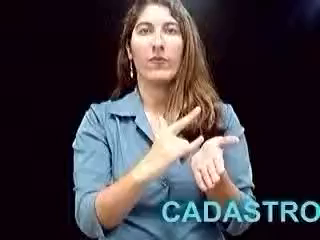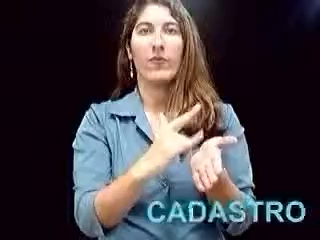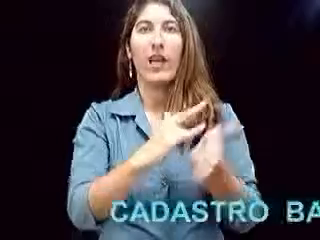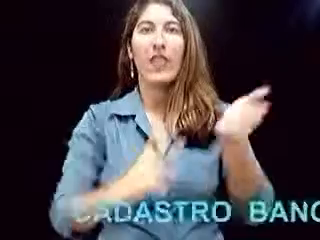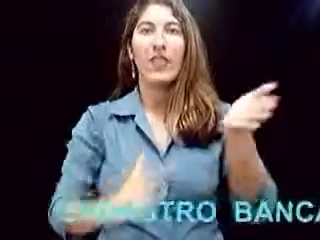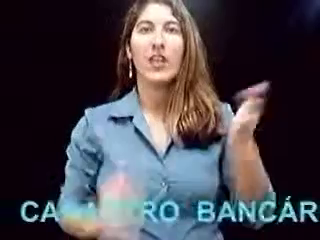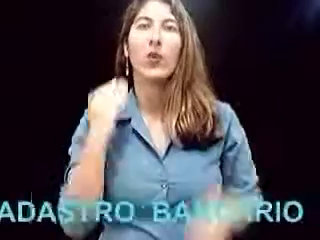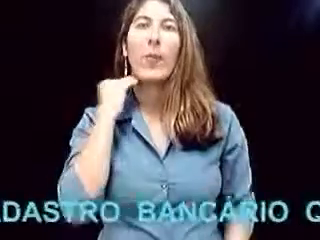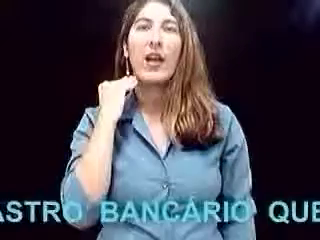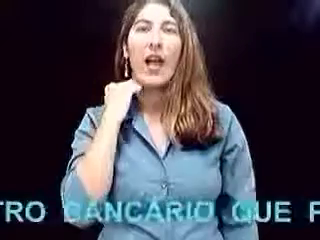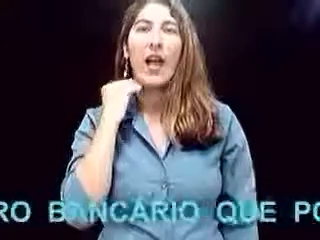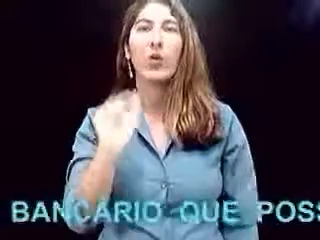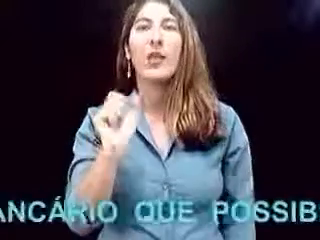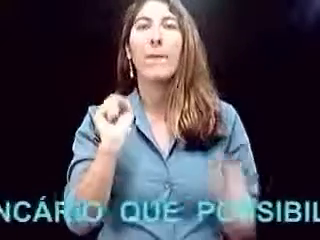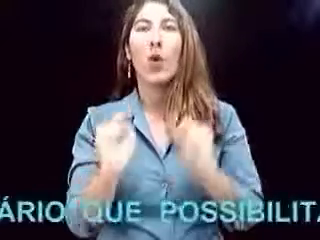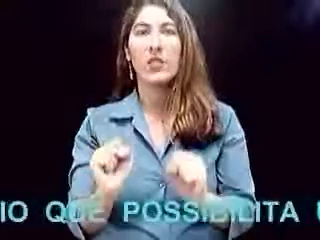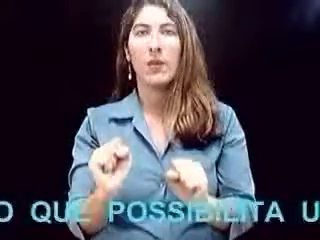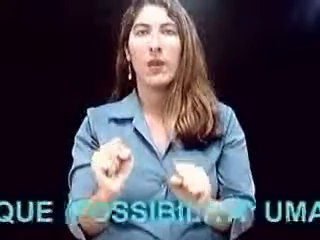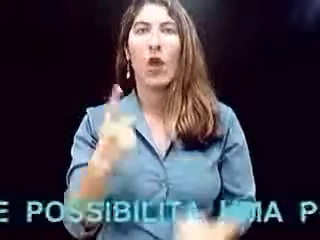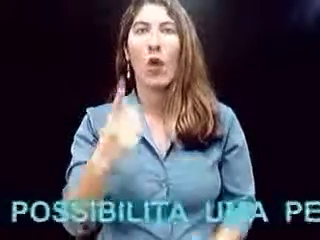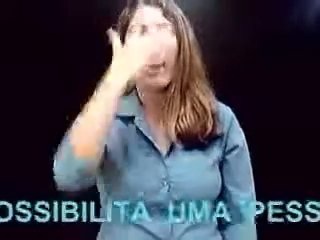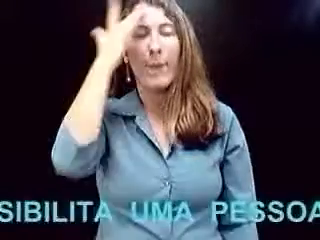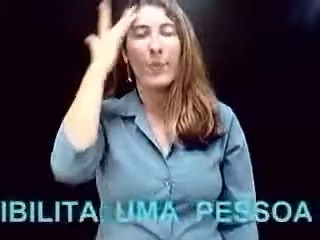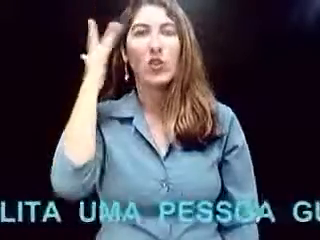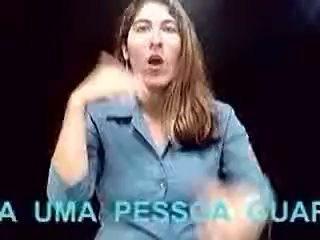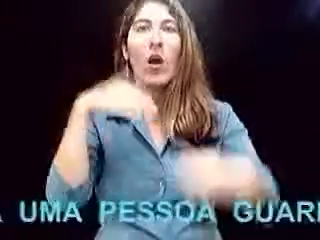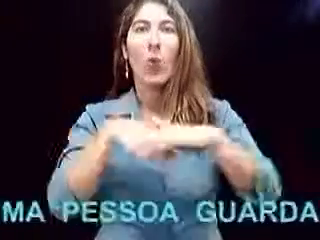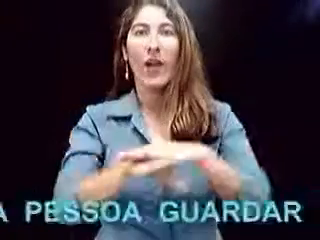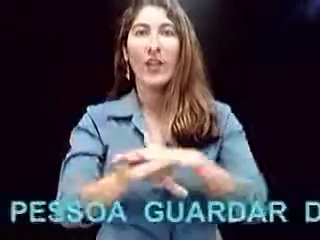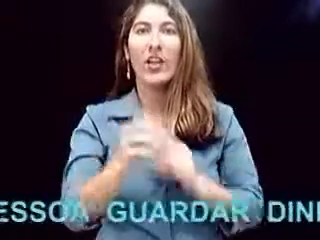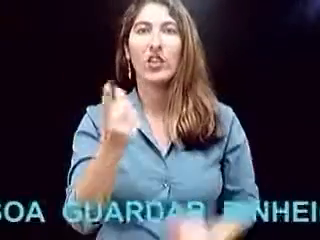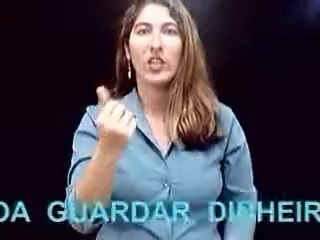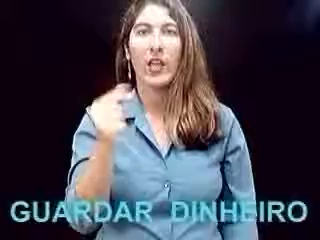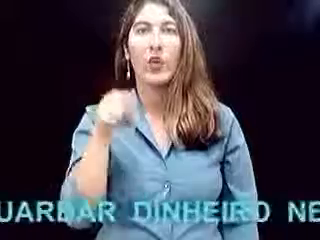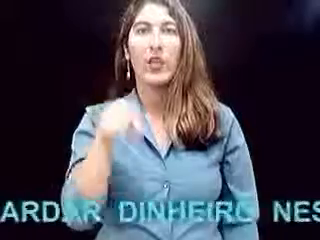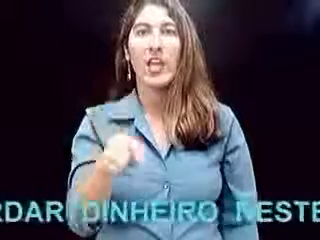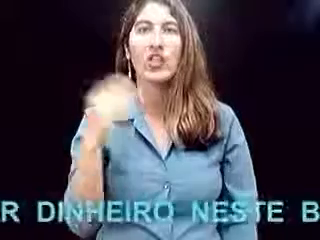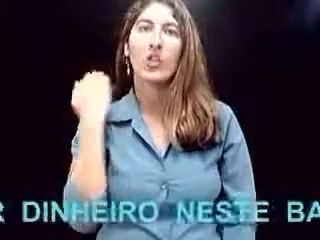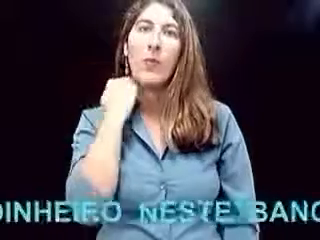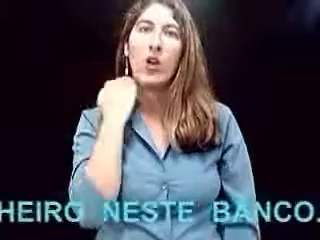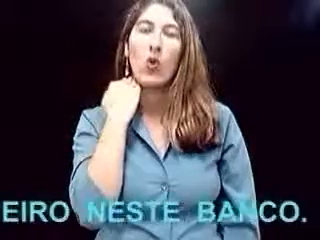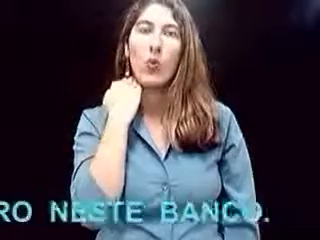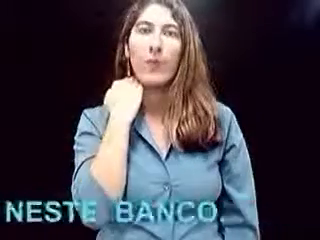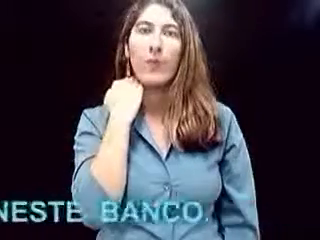ccontabancaria